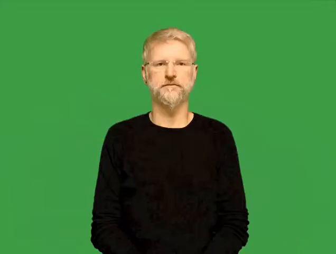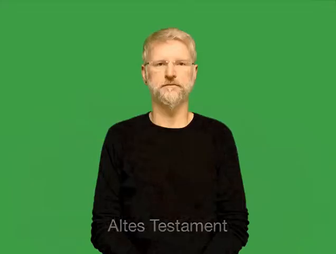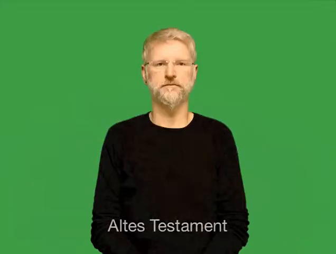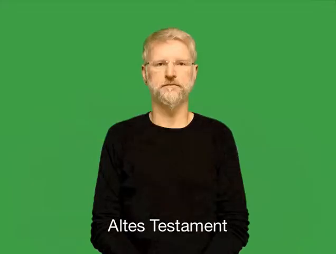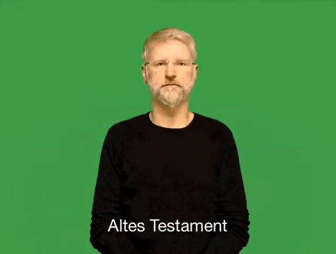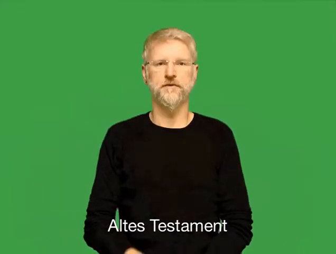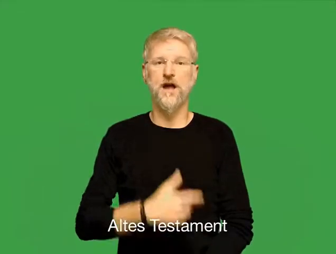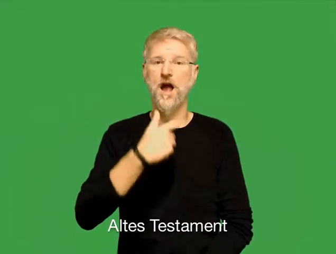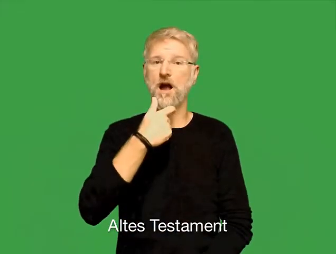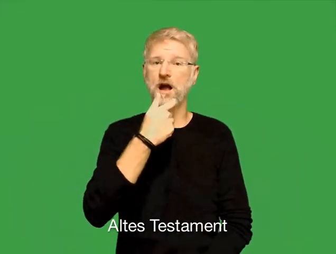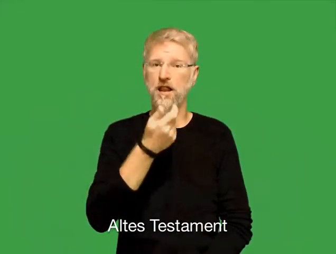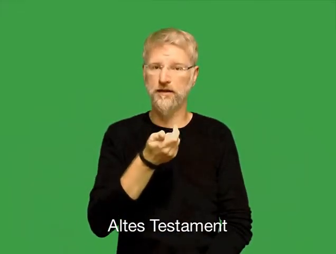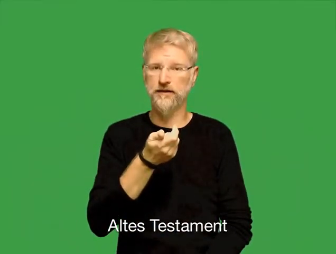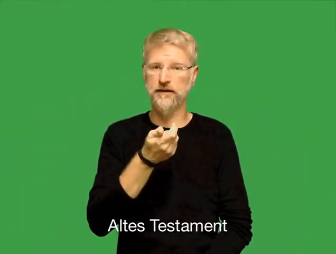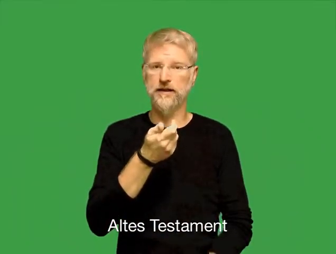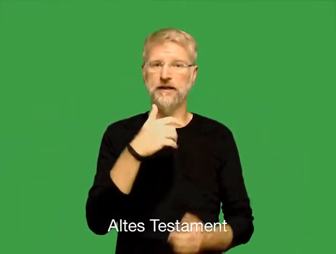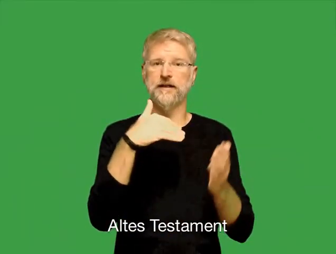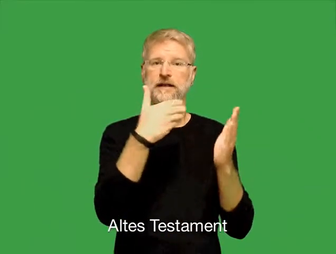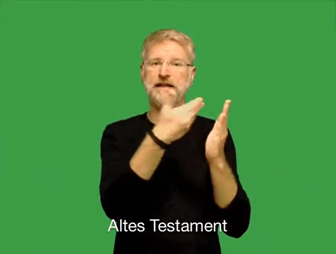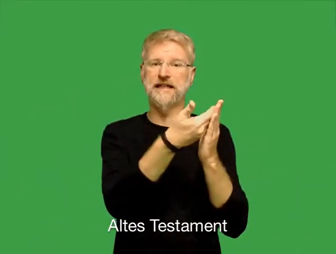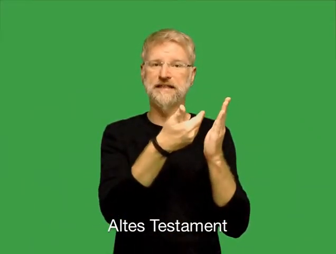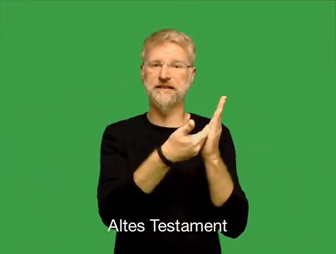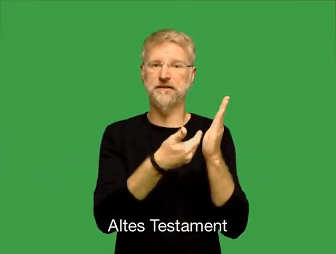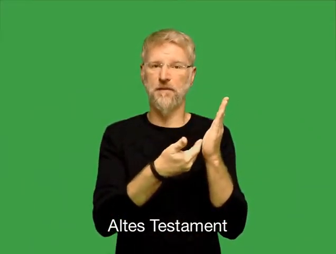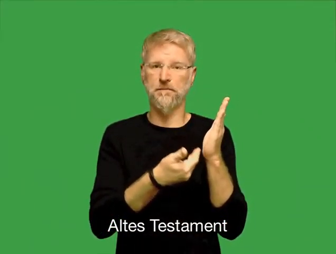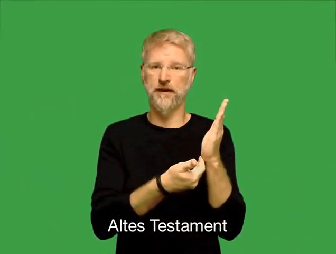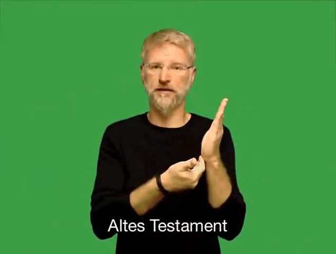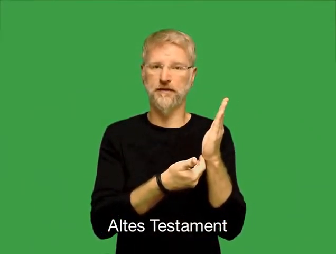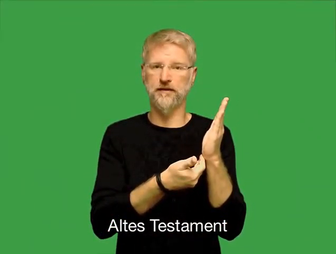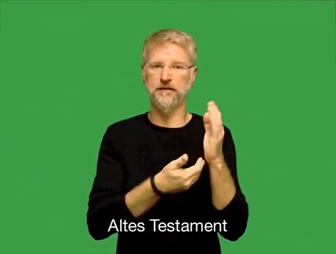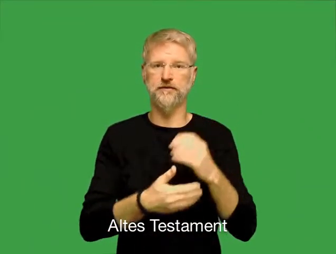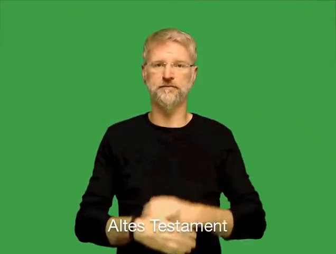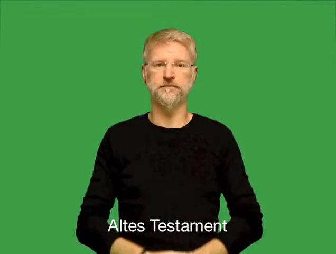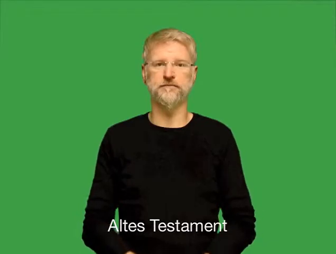Altes Testament